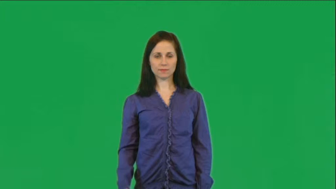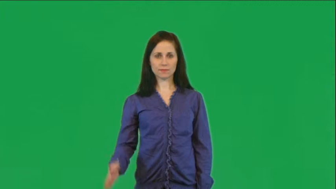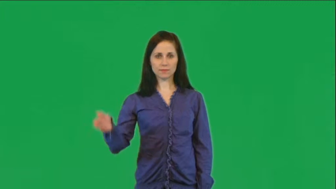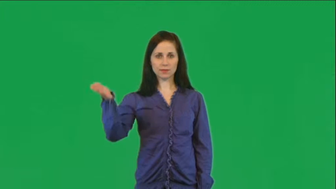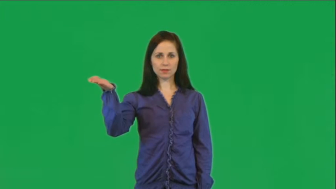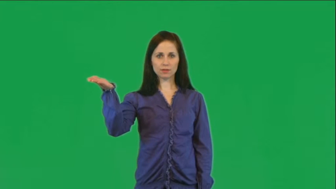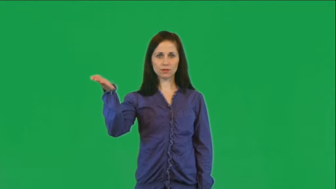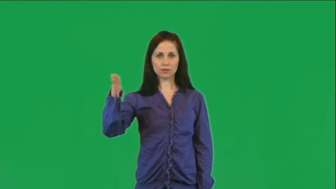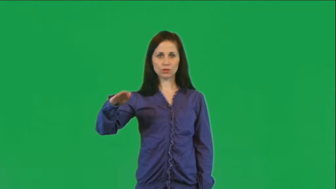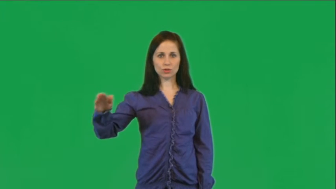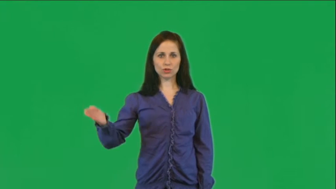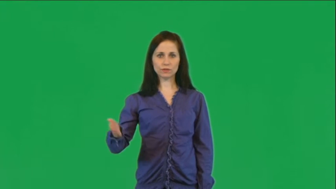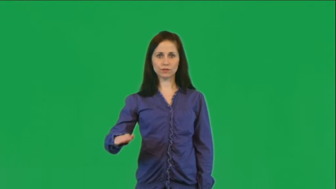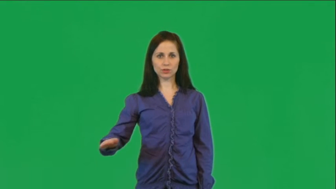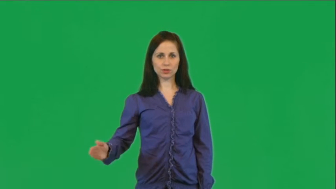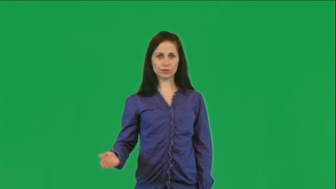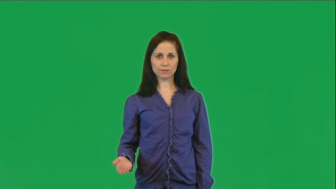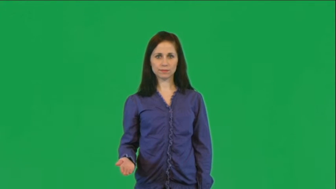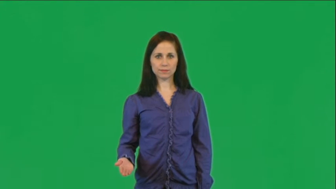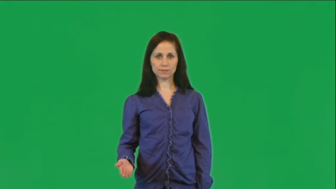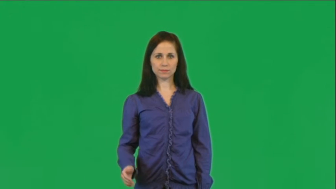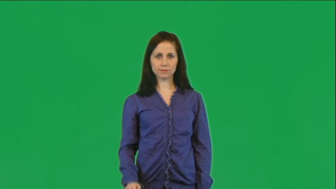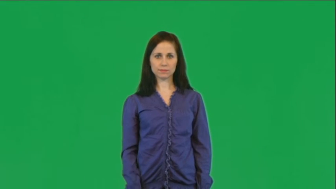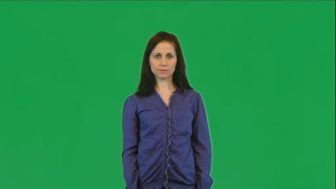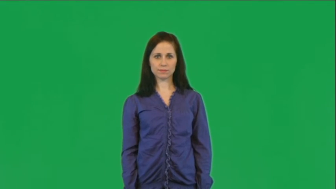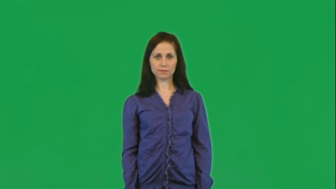krzywić